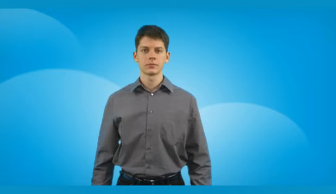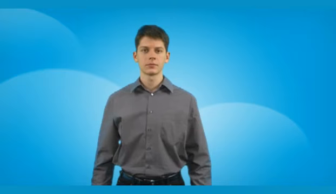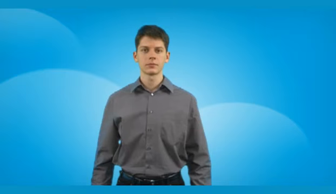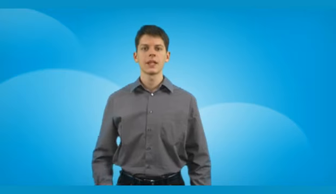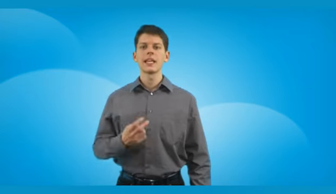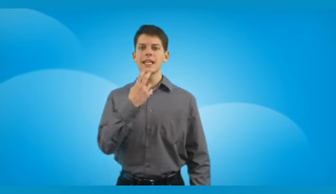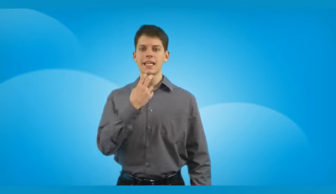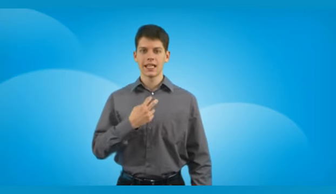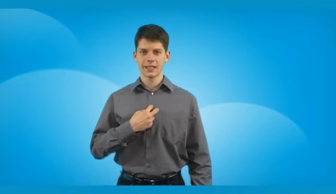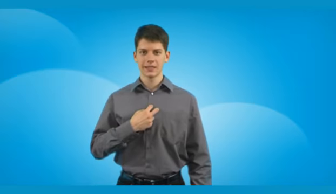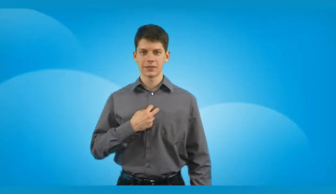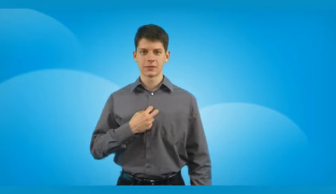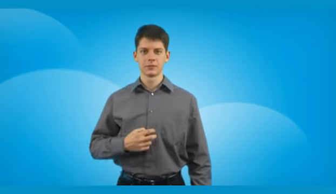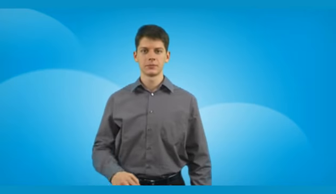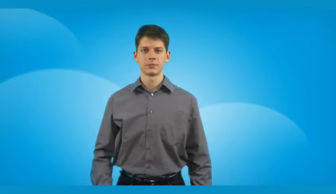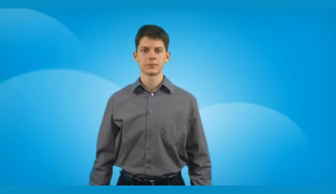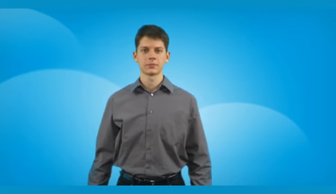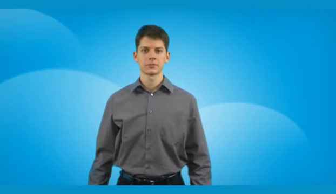Hit